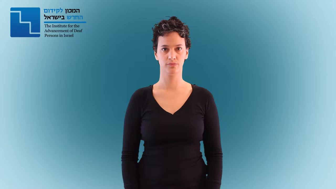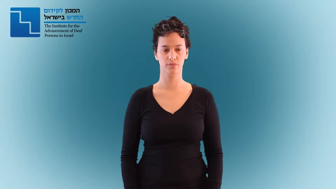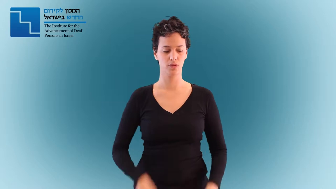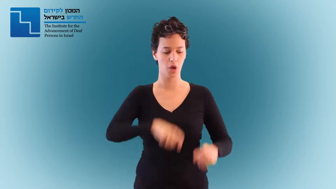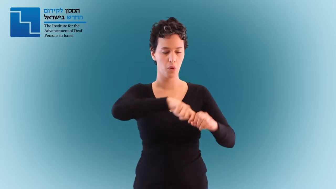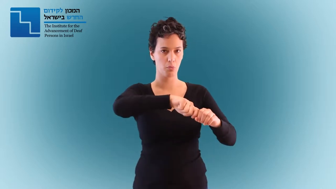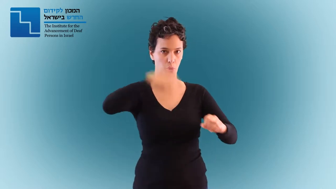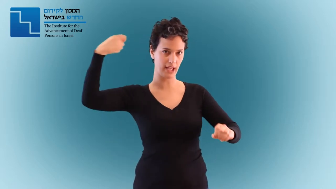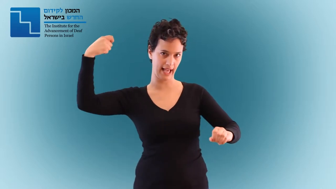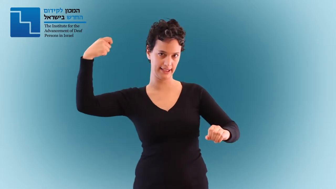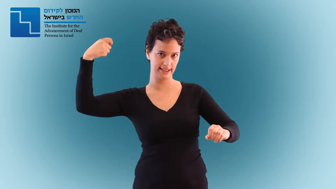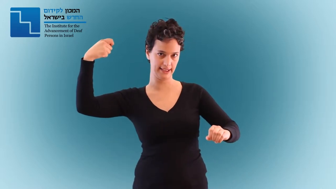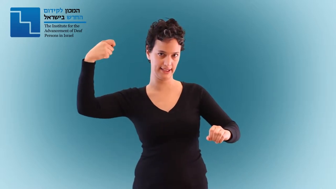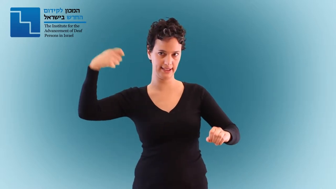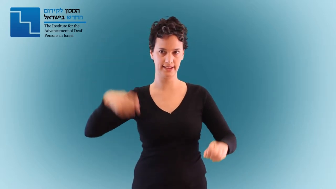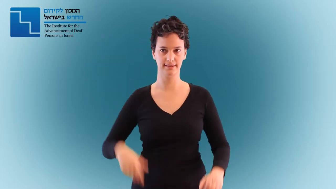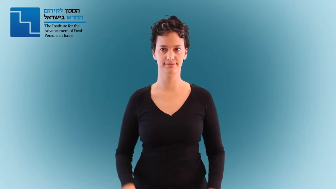פותחן